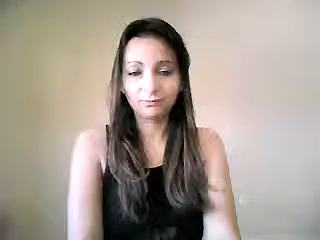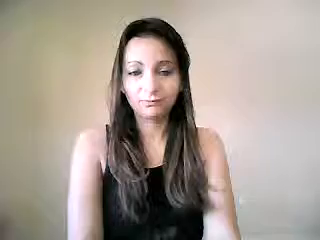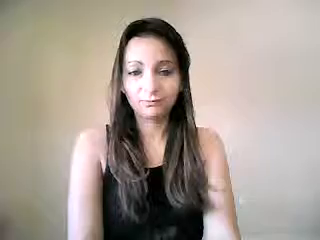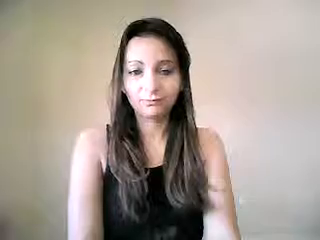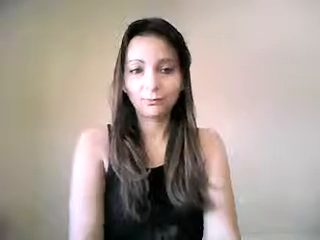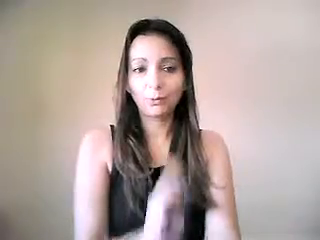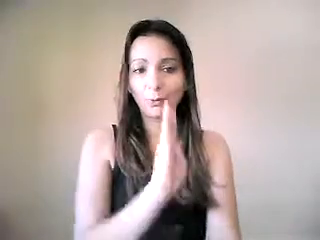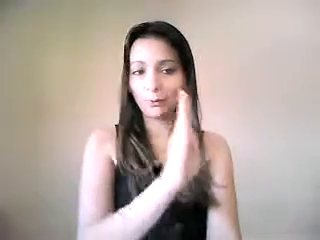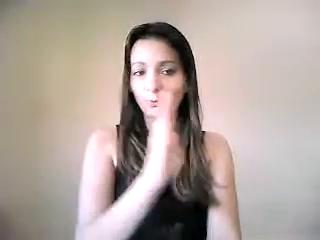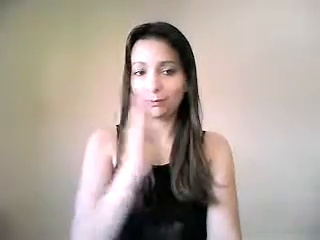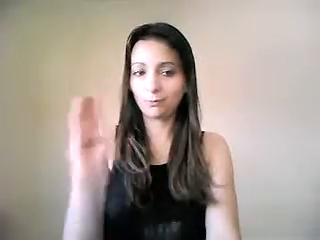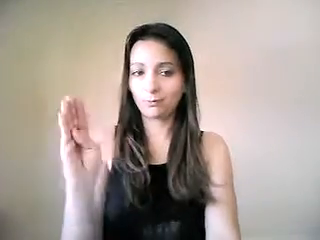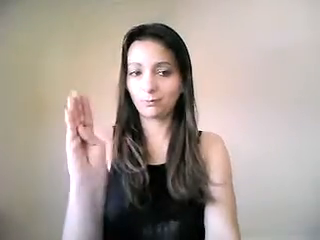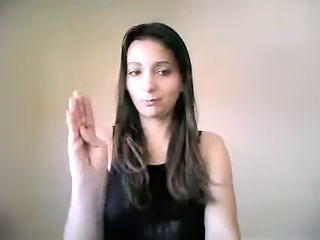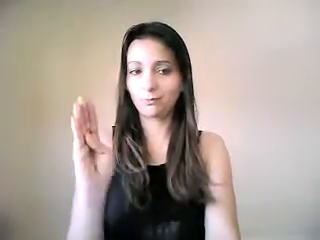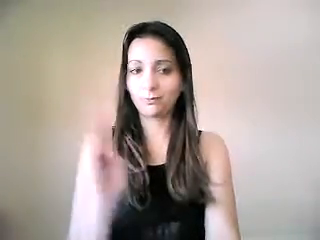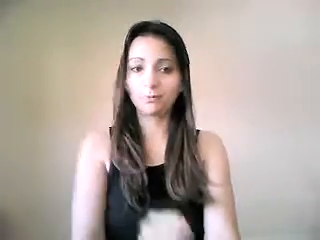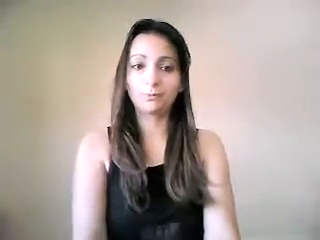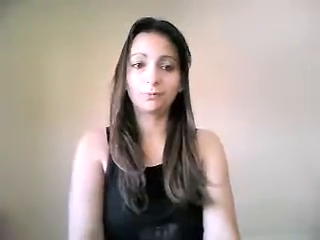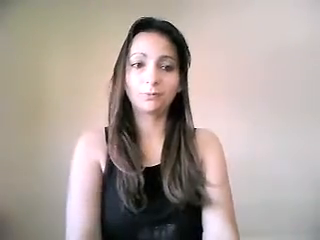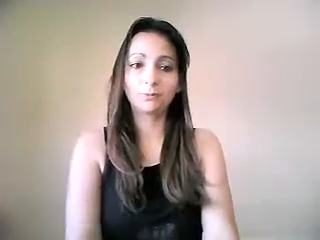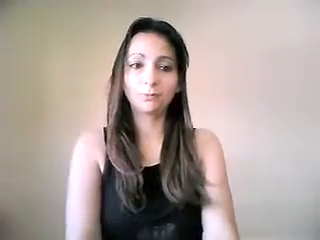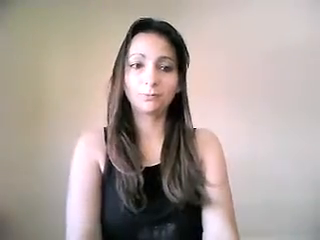Bourg en Bresse